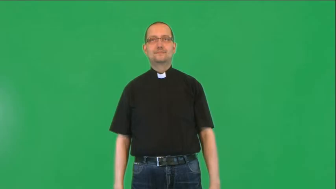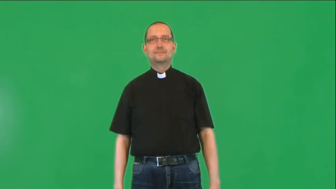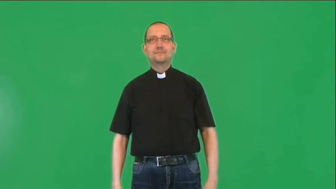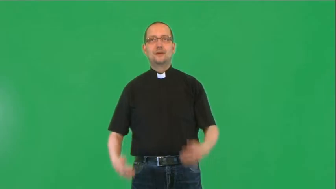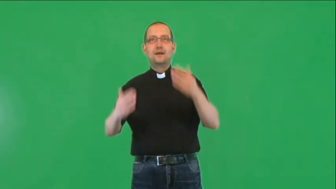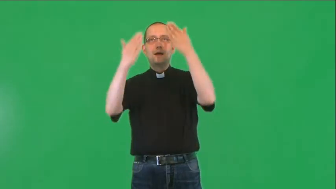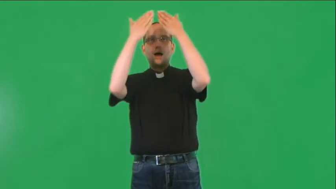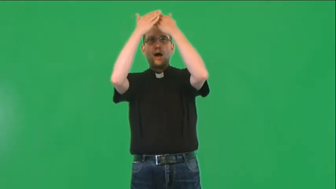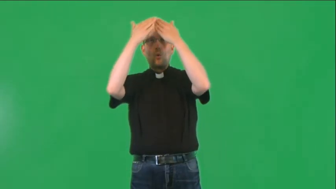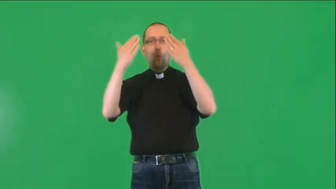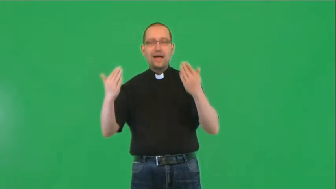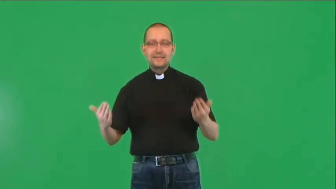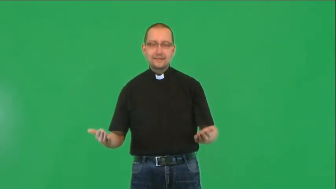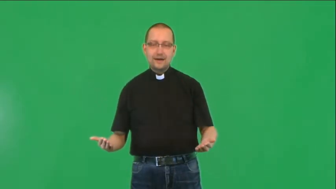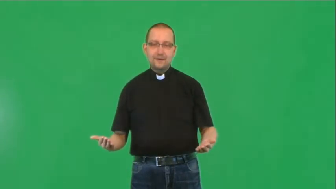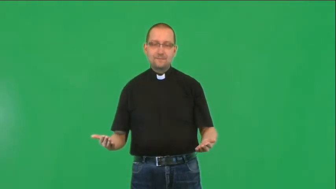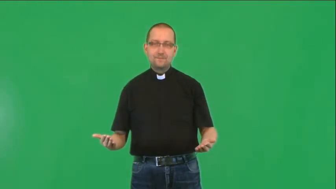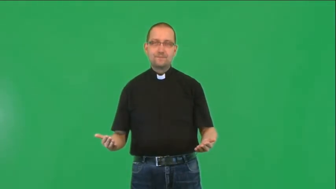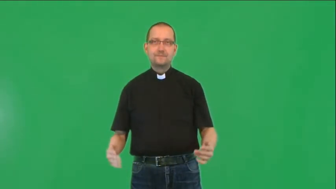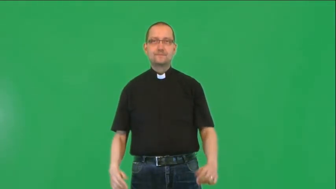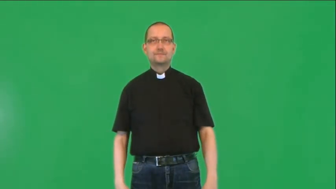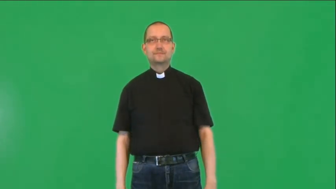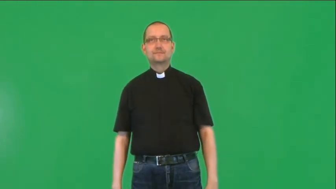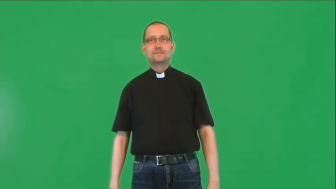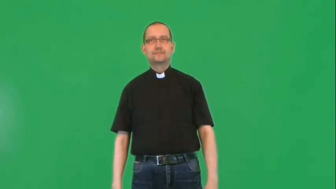łaska